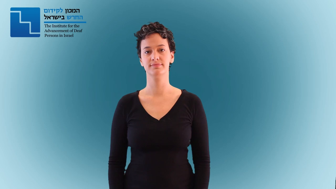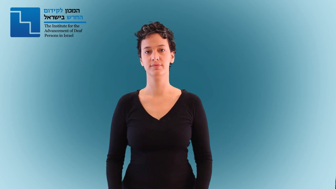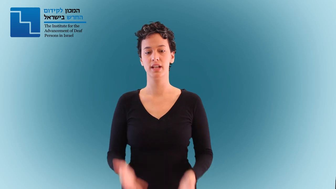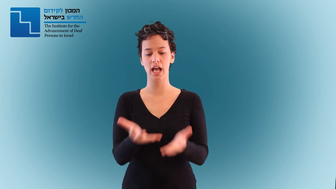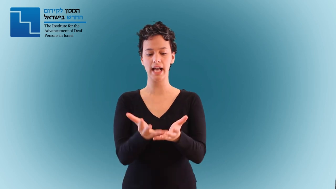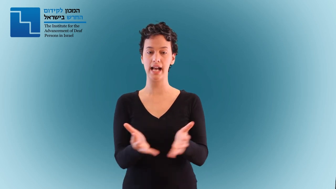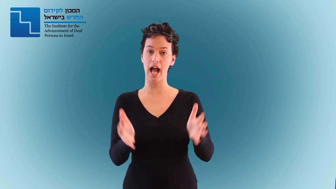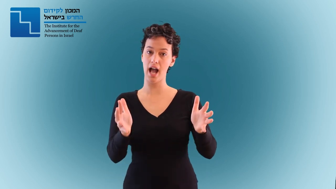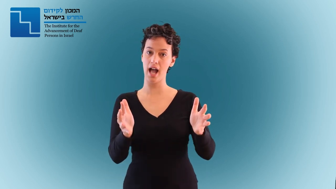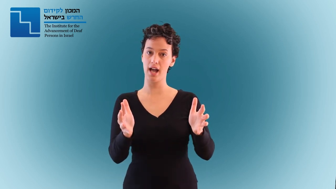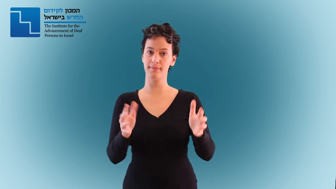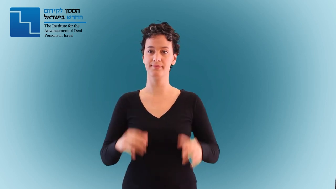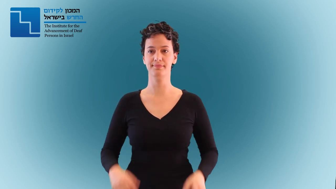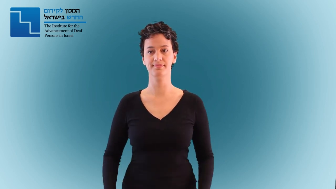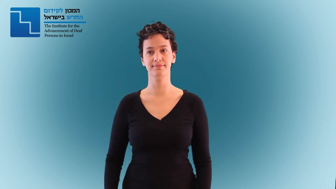קערה